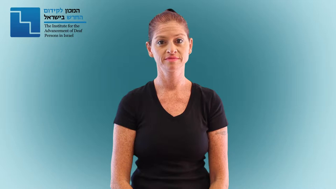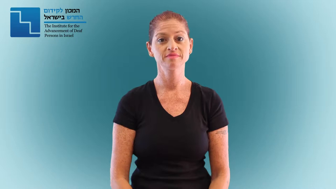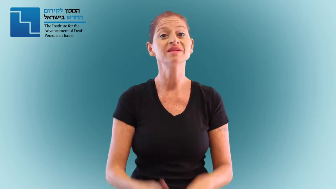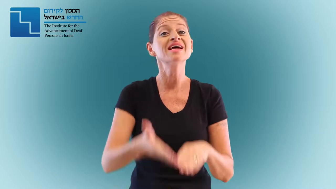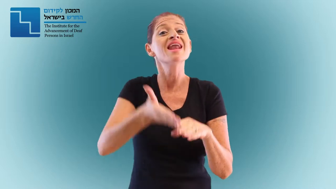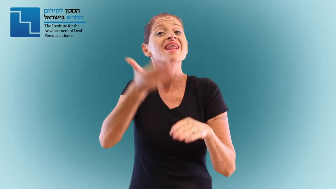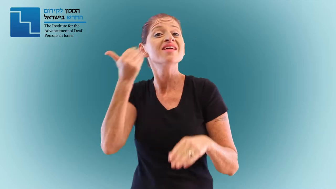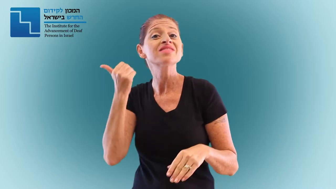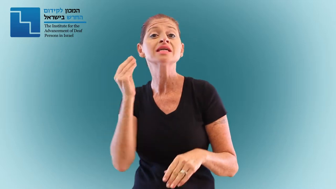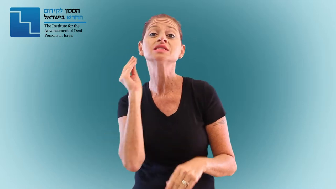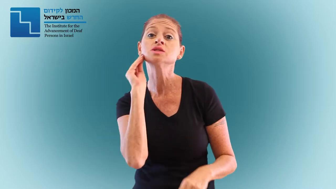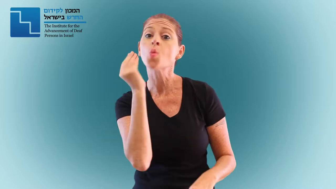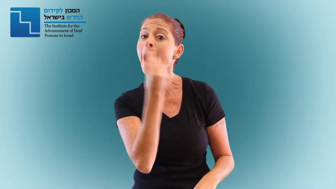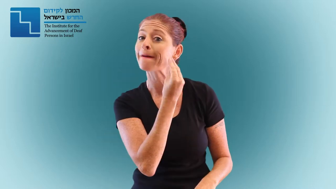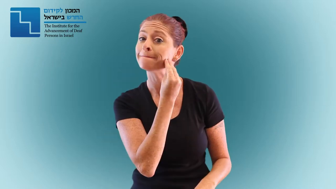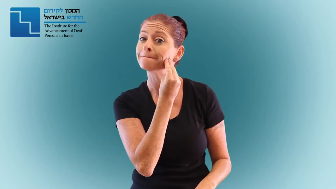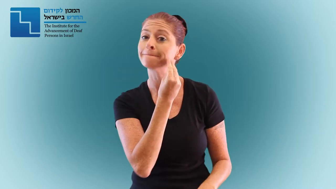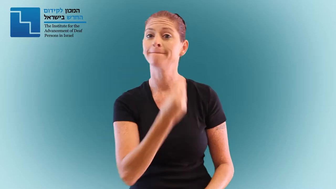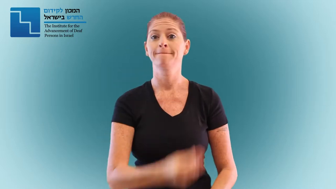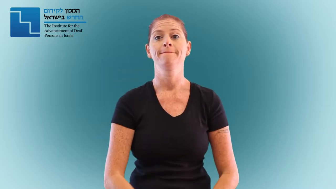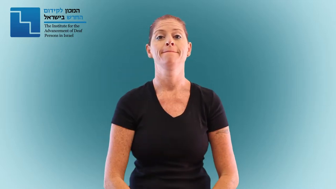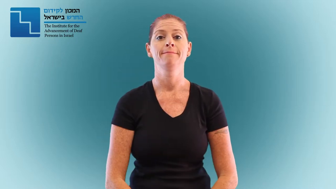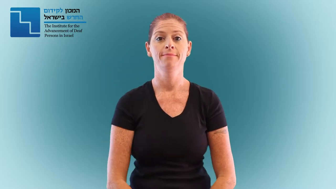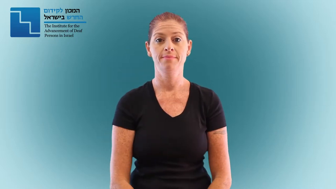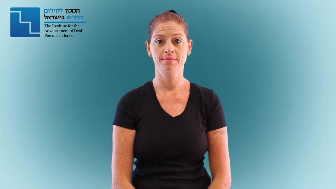לפני הצהריים